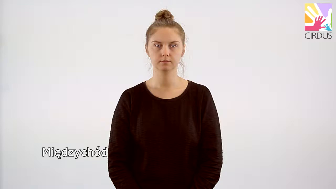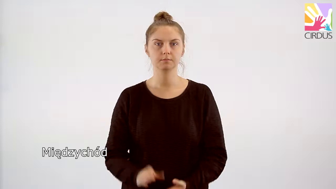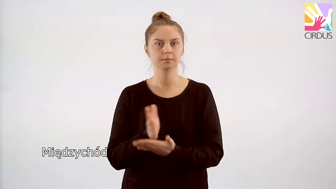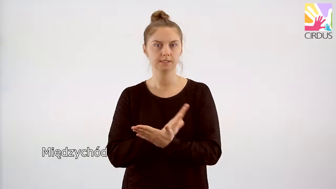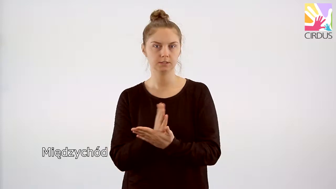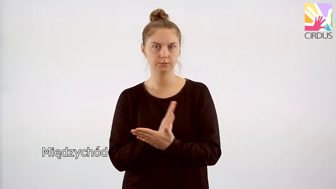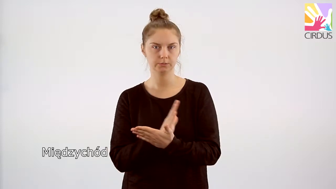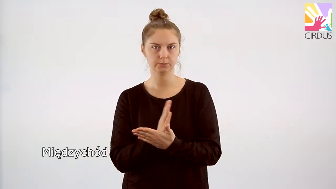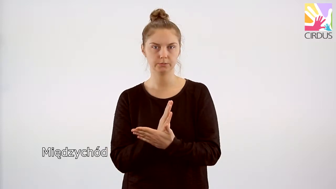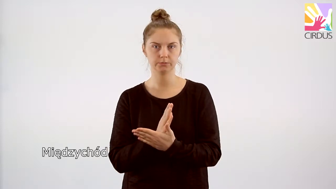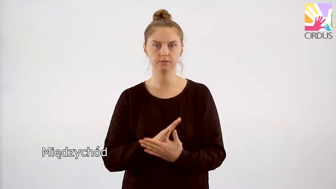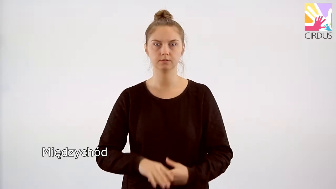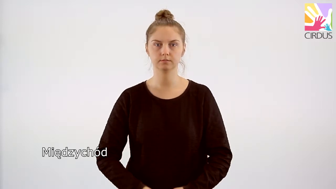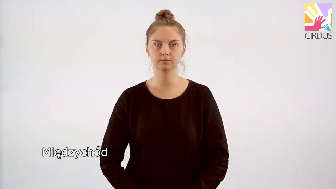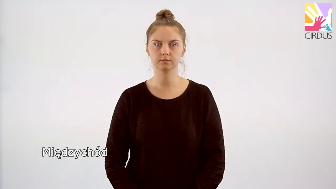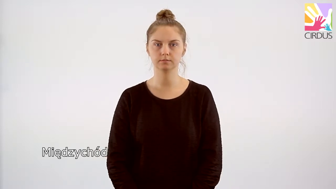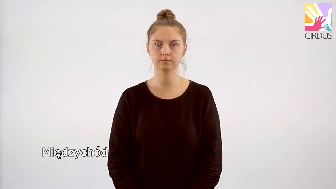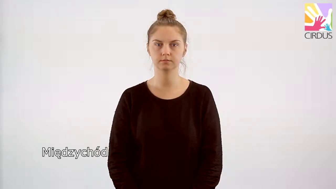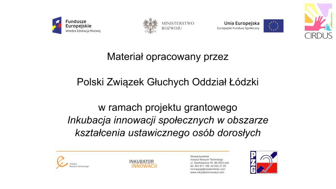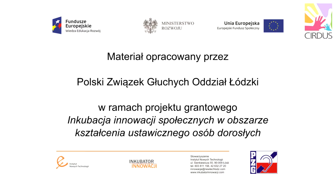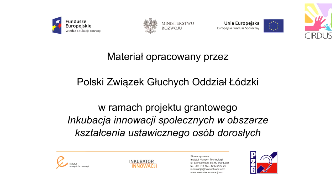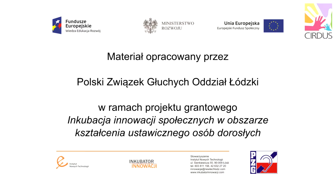Międzychód